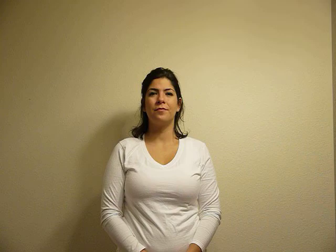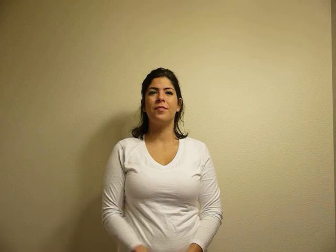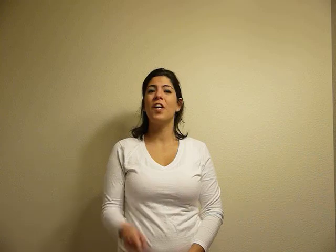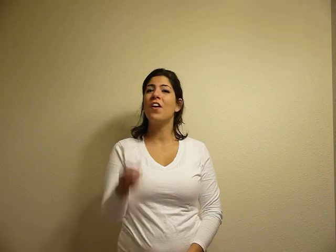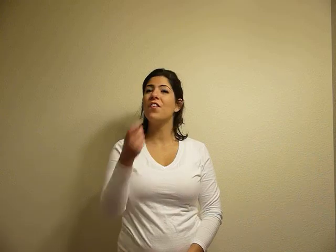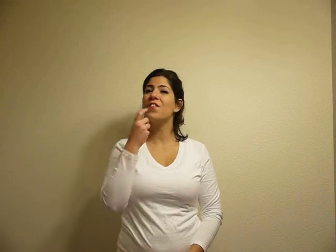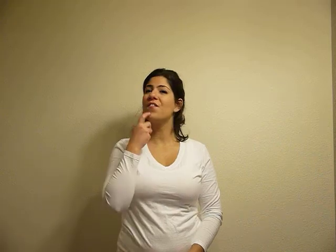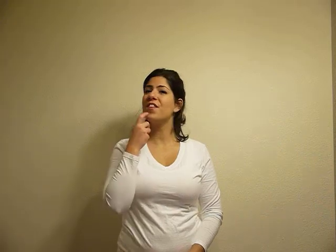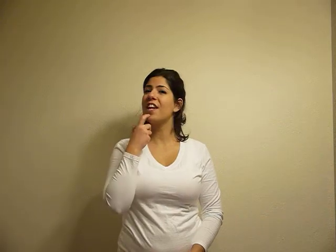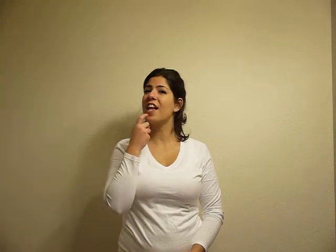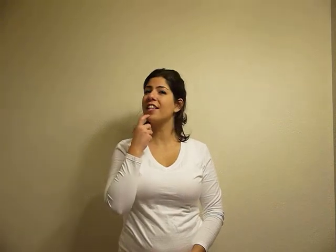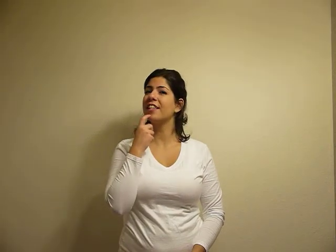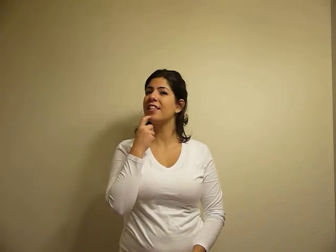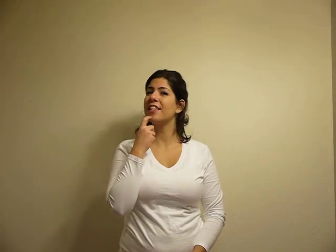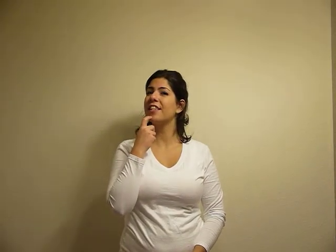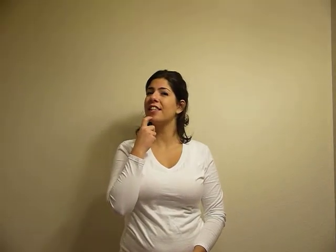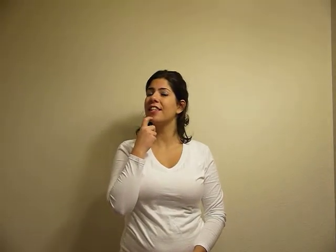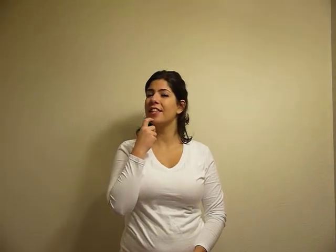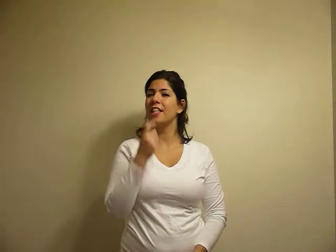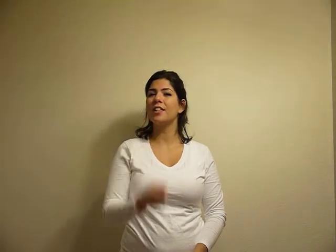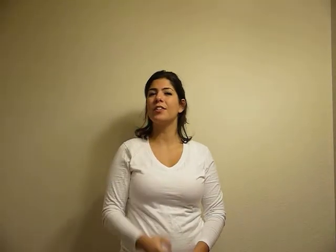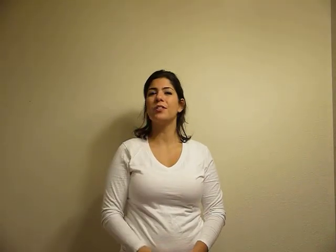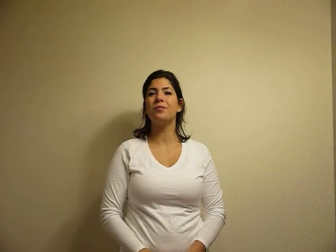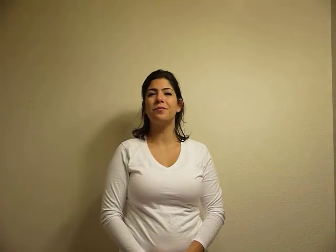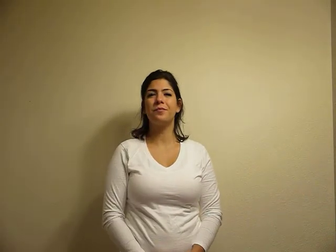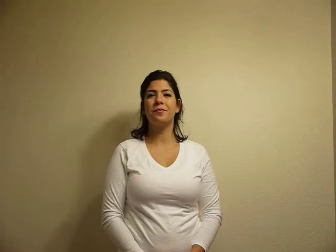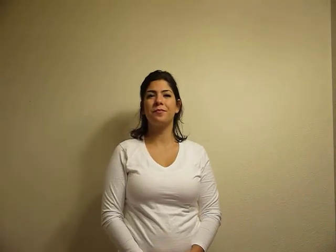פינלנד